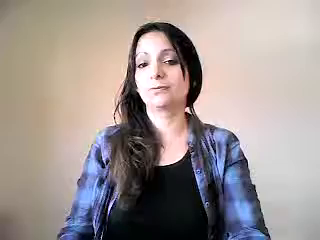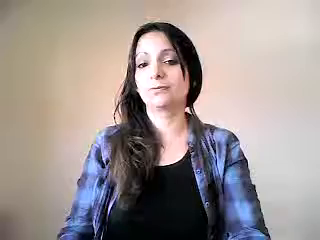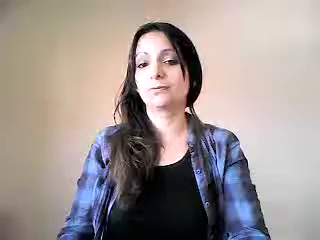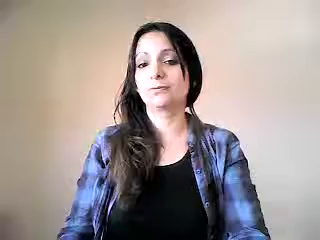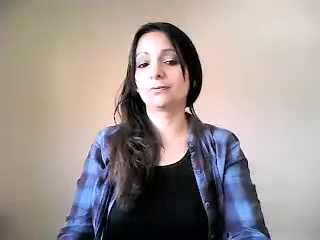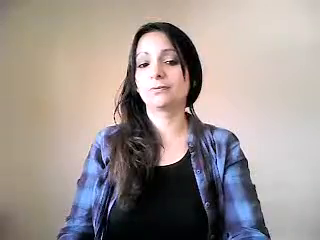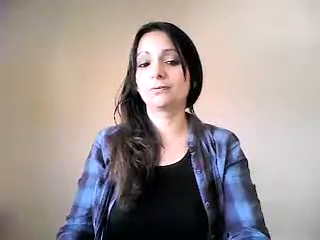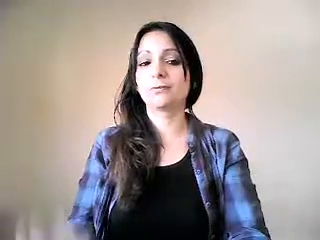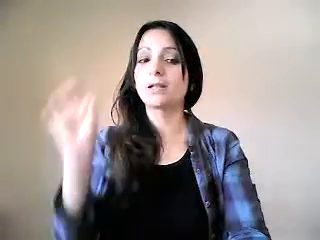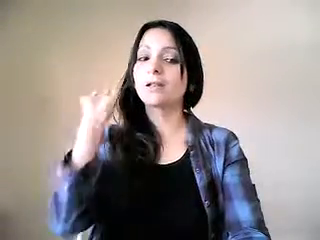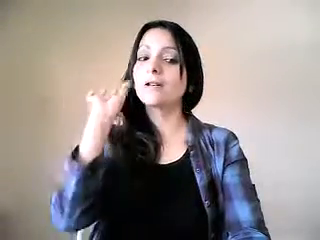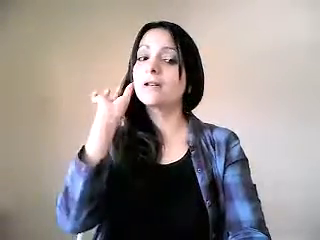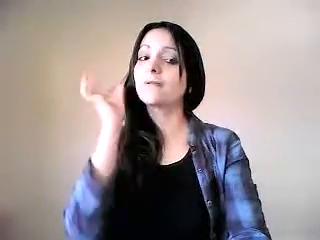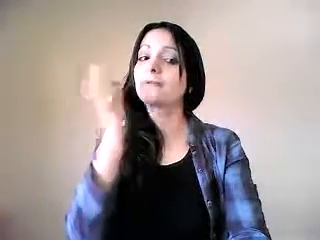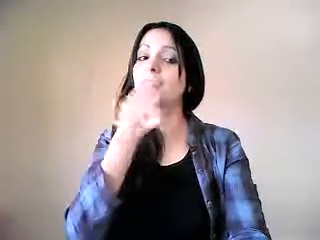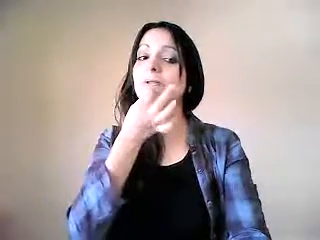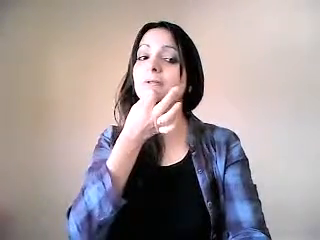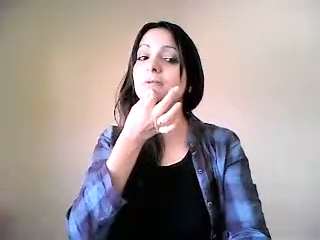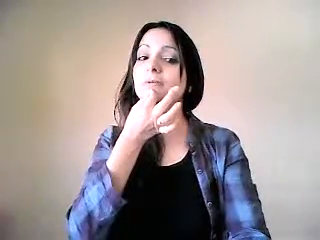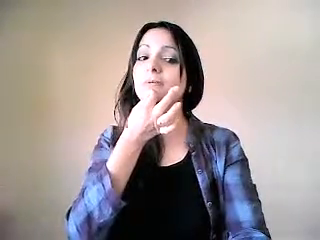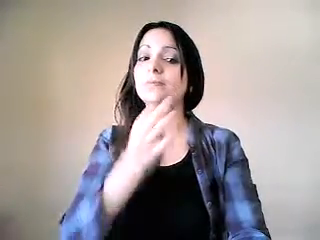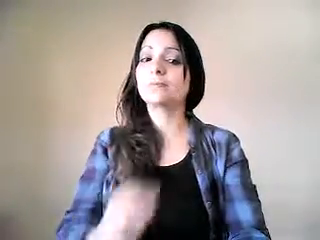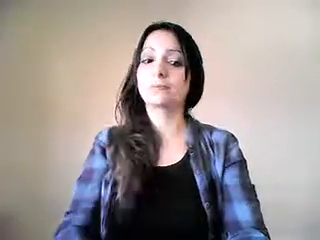Avril